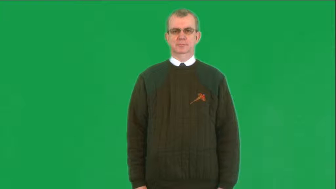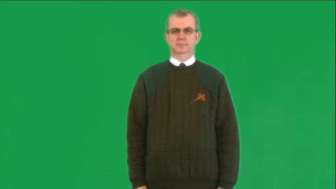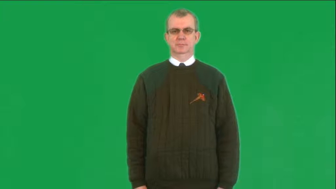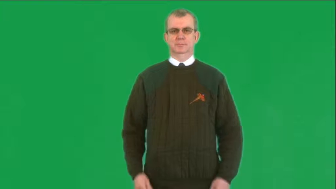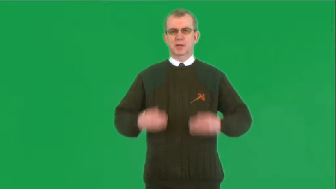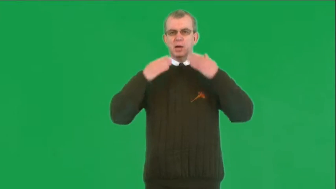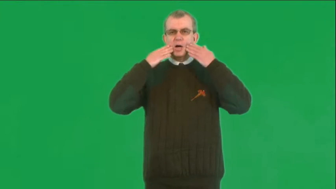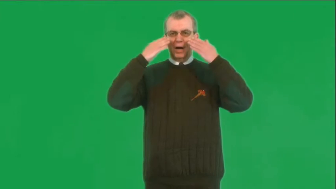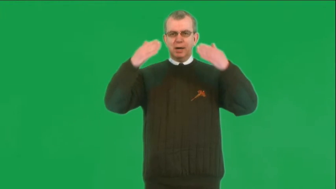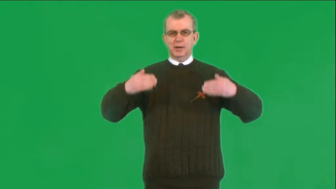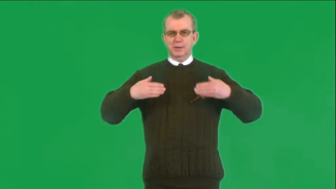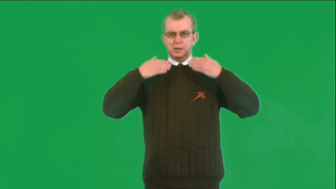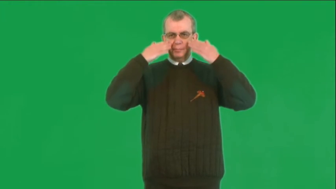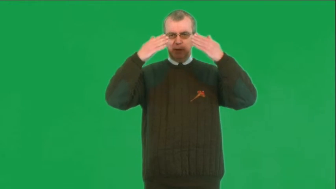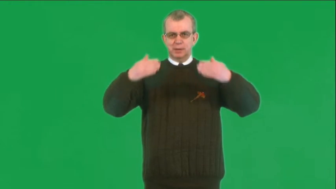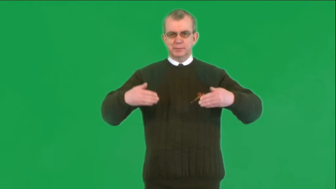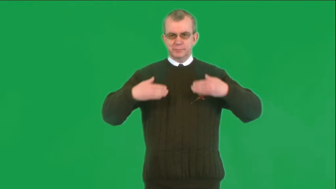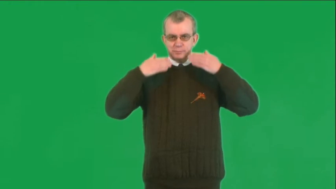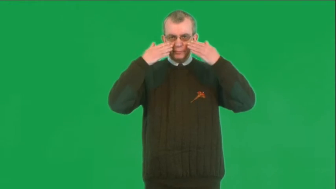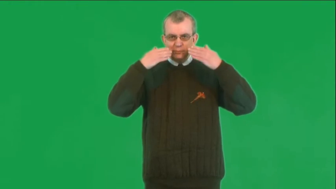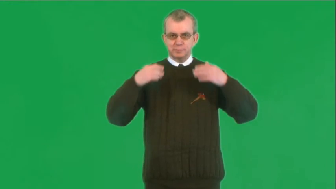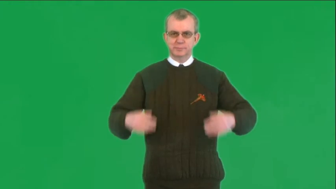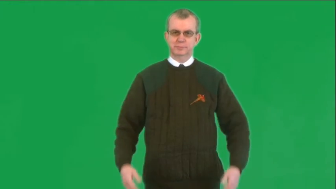akademia